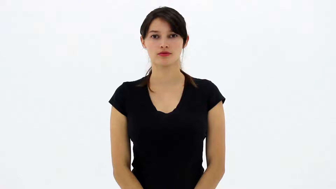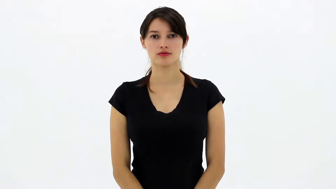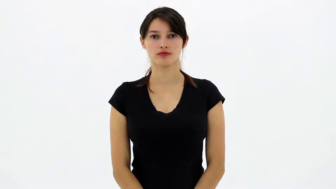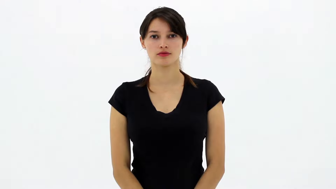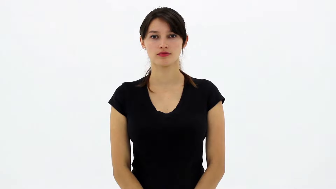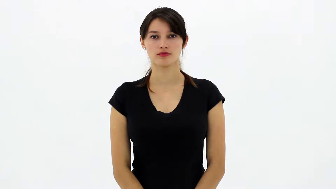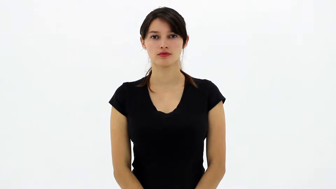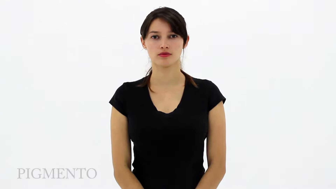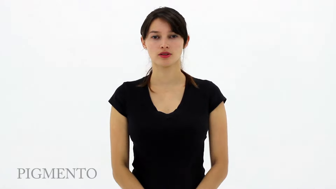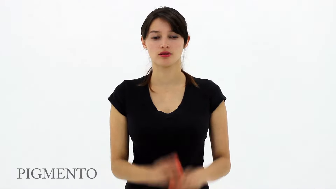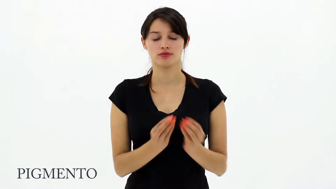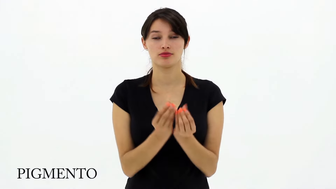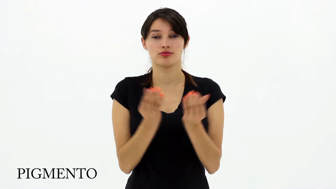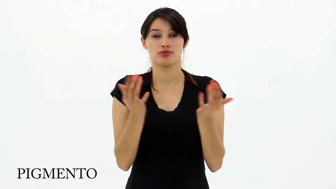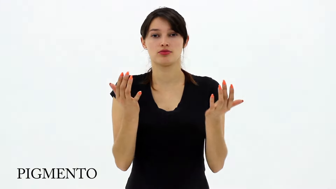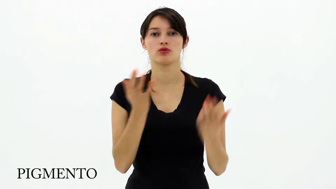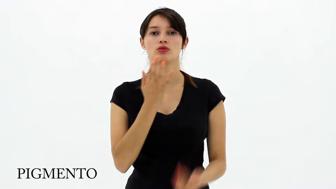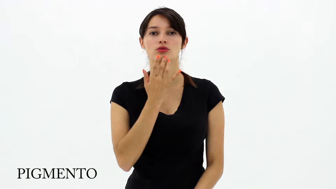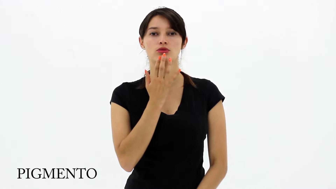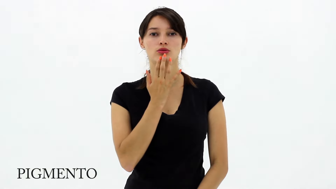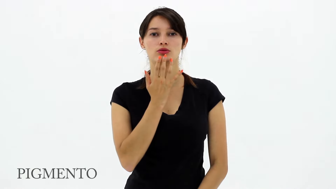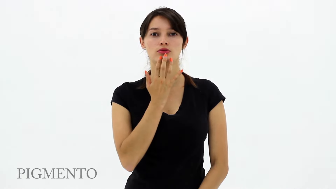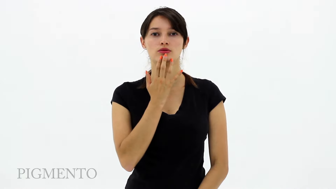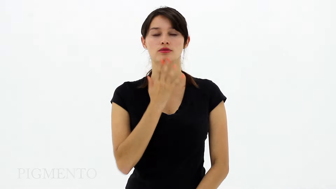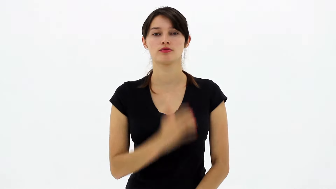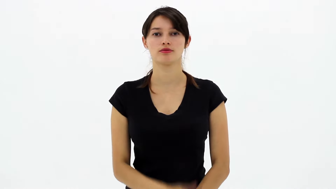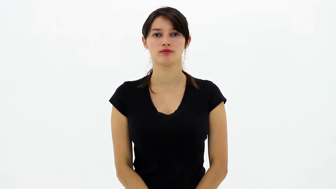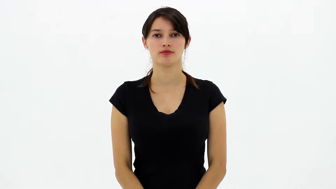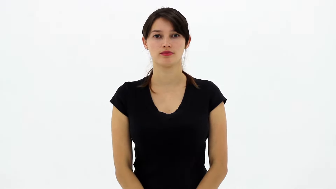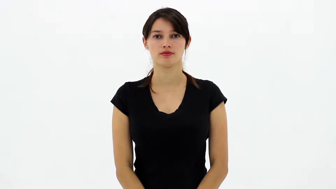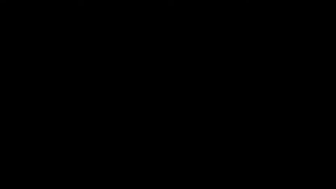PIGMENTO